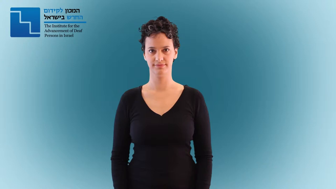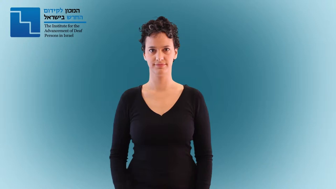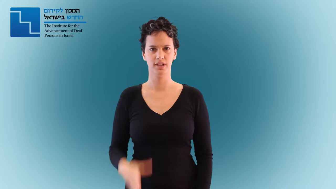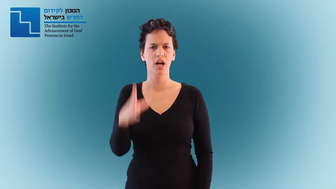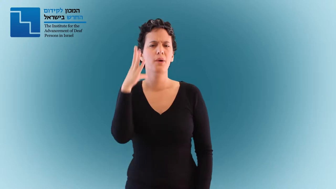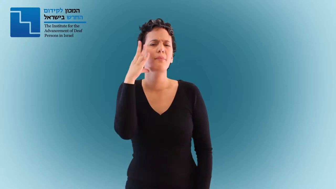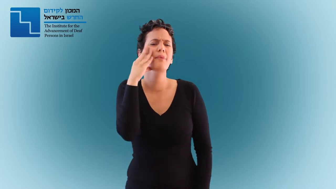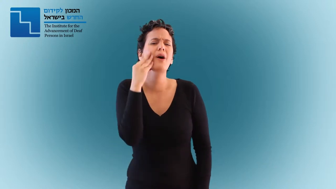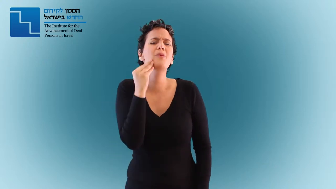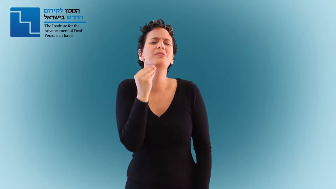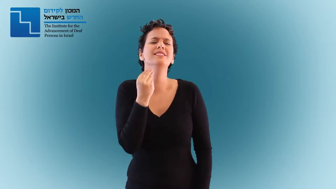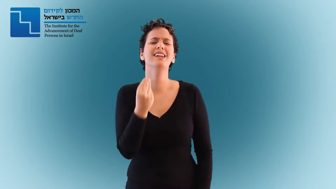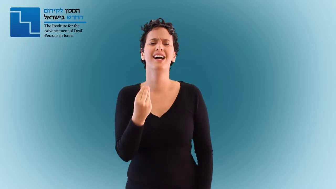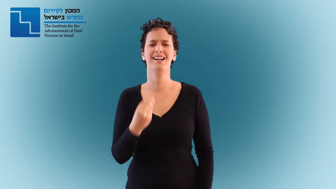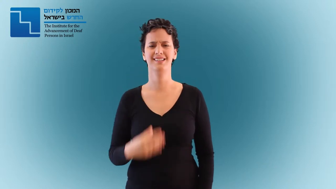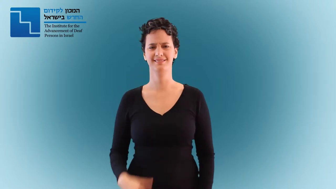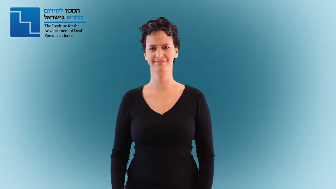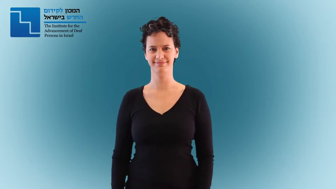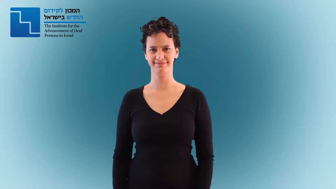מרוצה